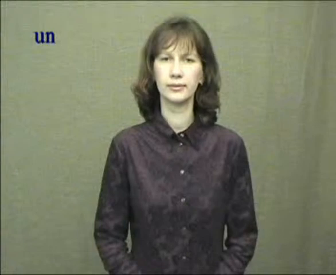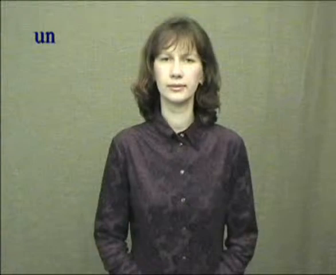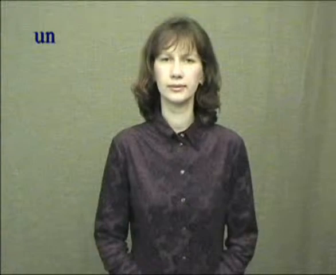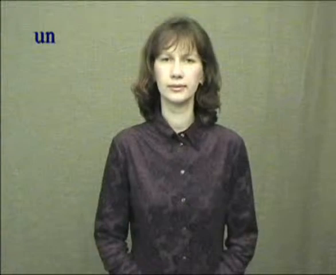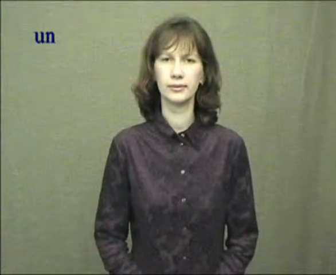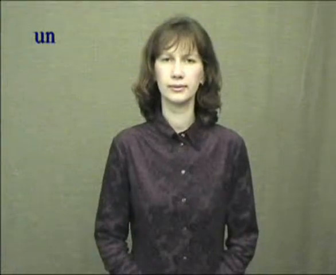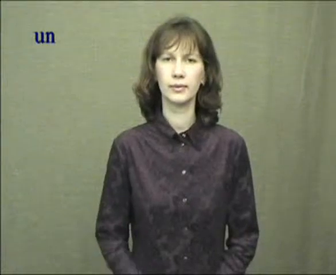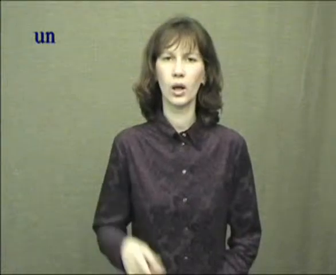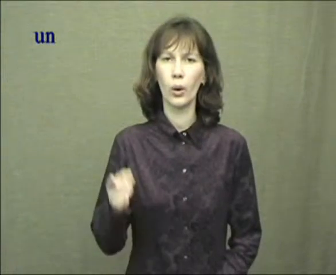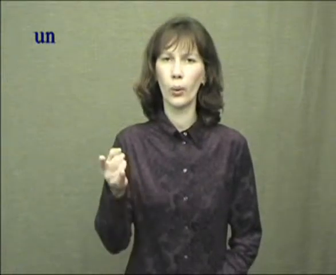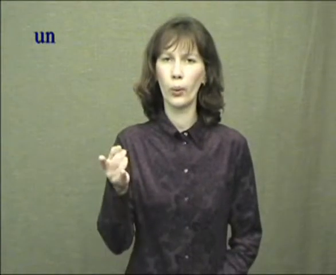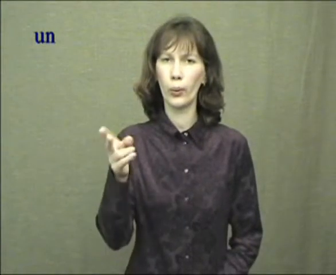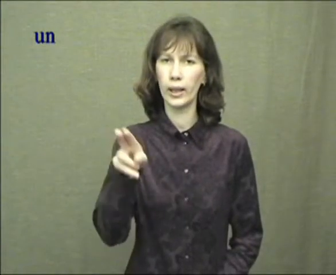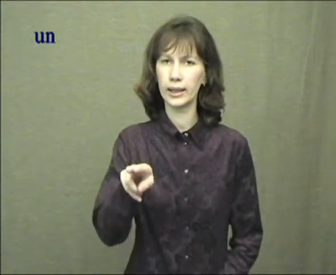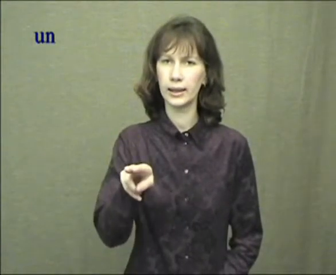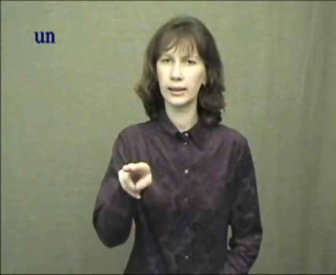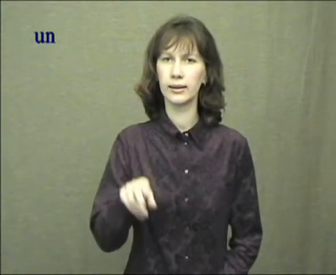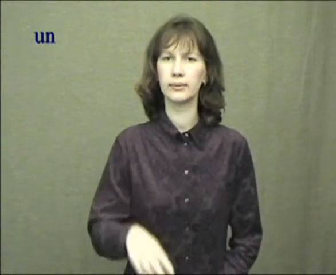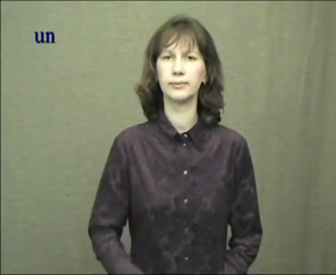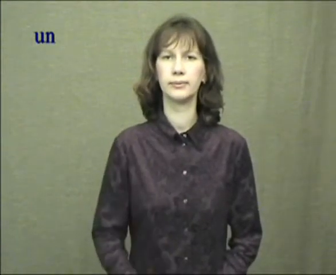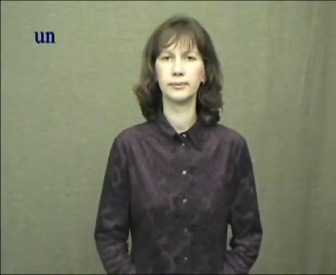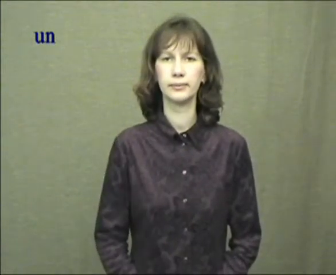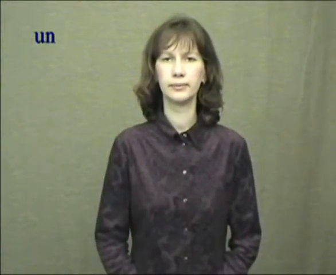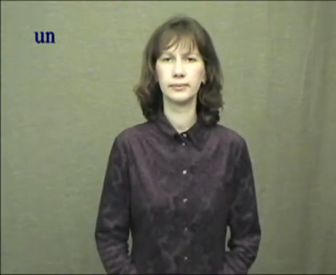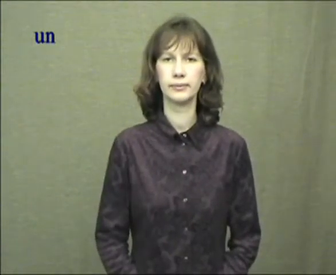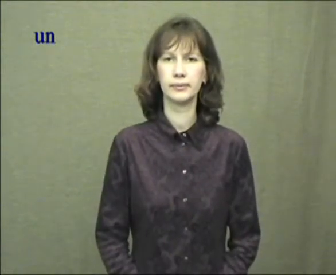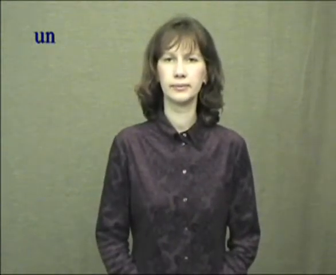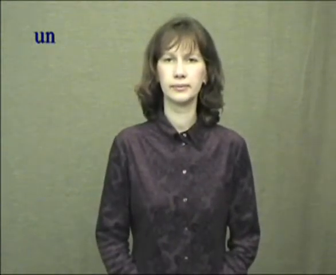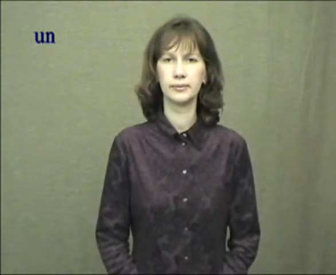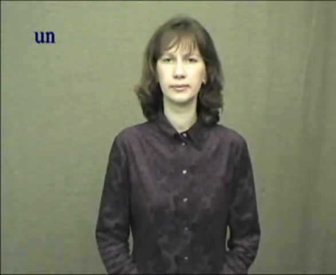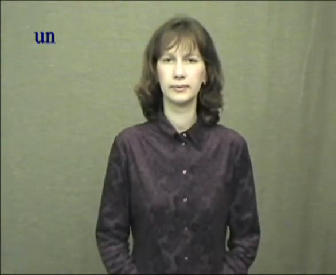un